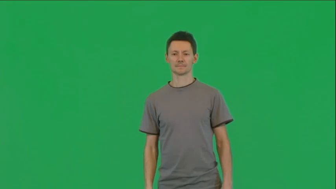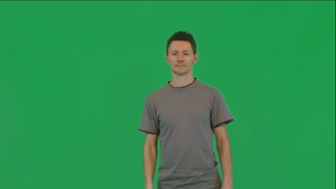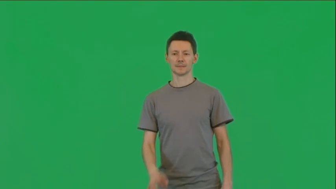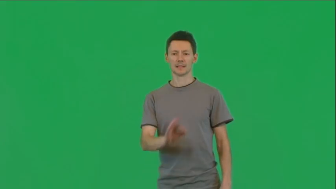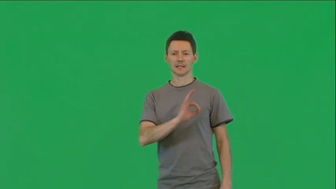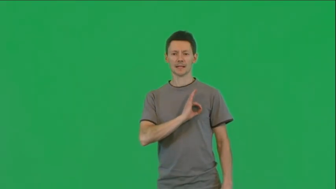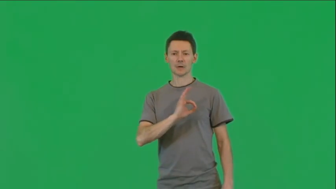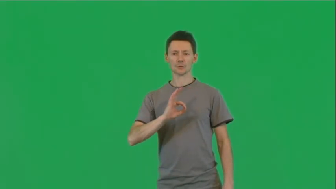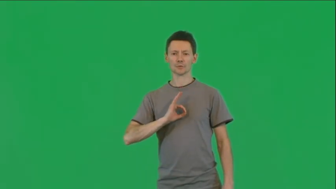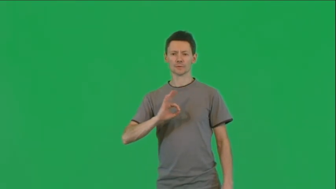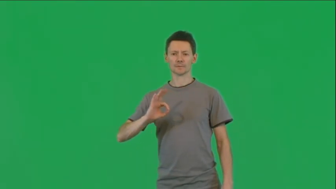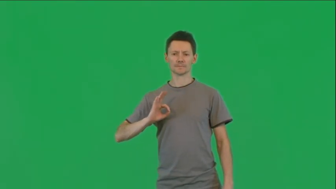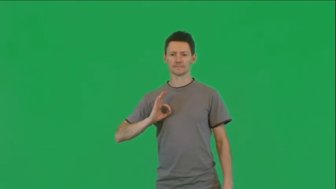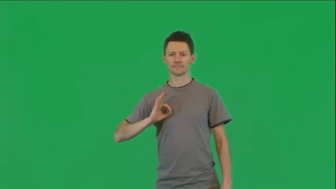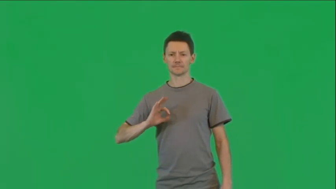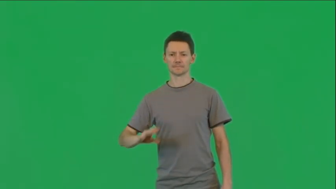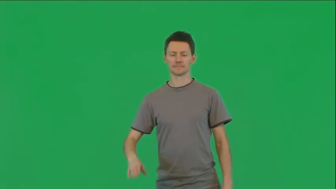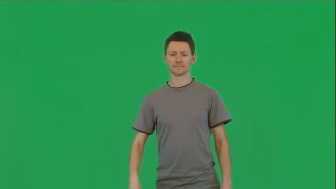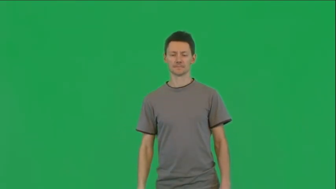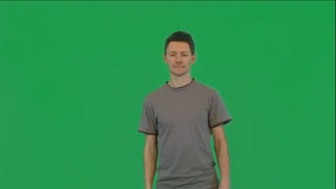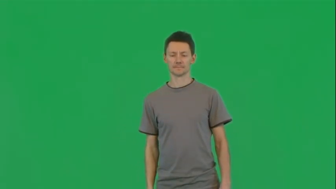Kałków